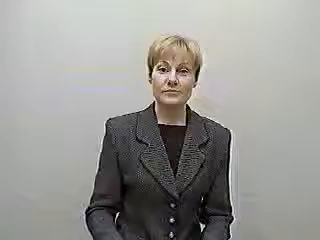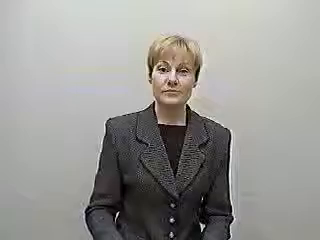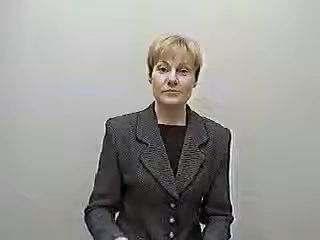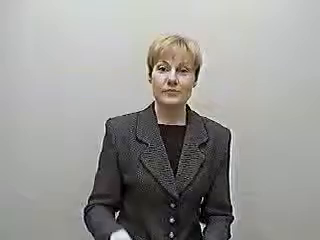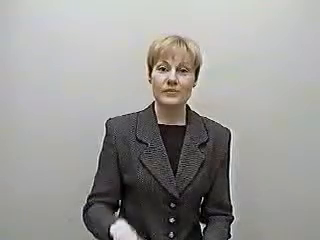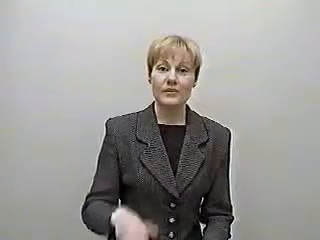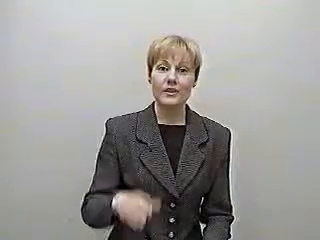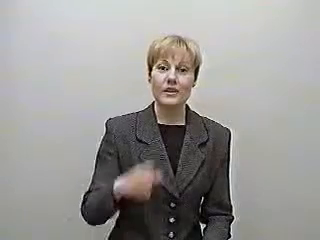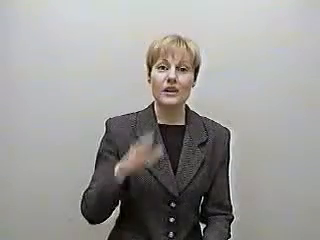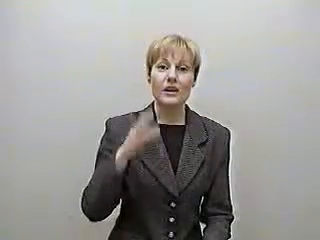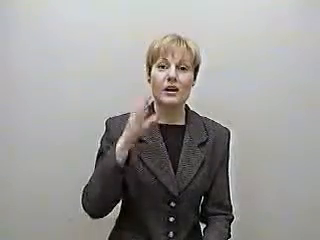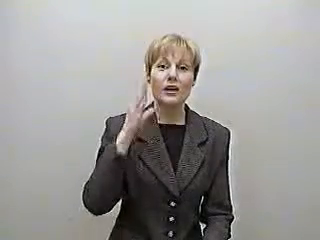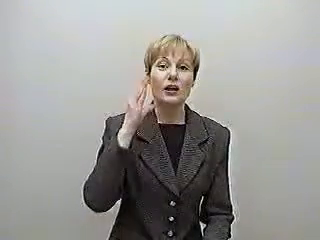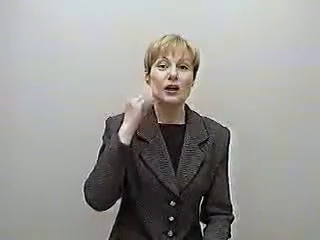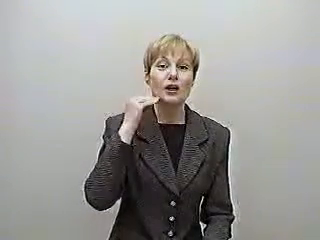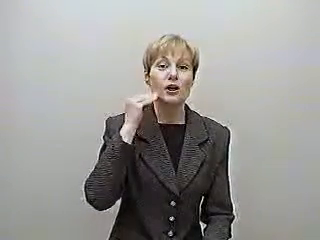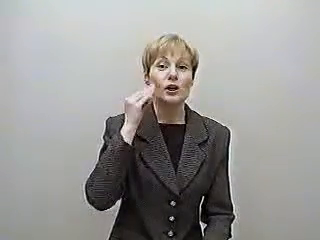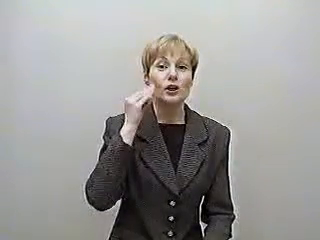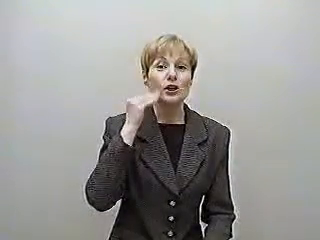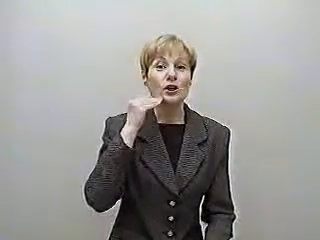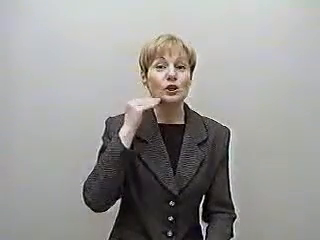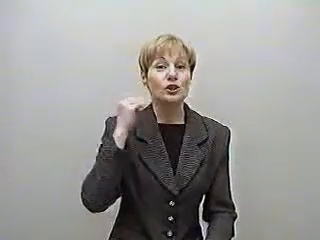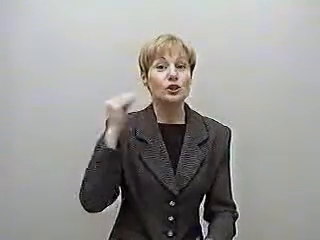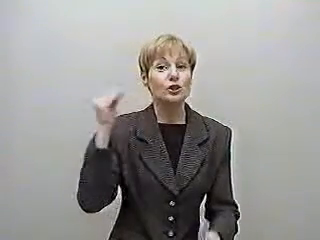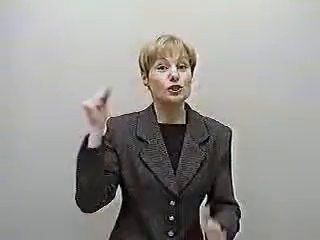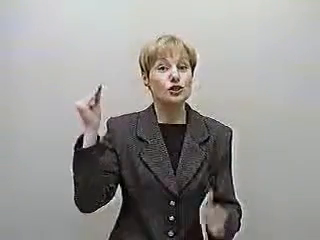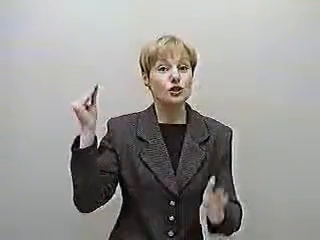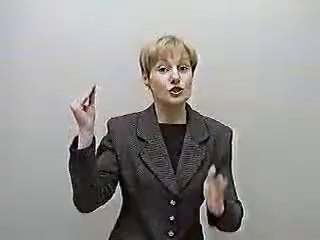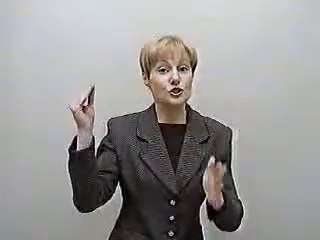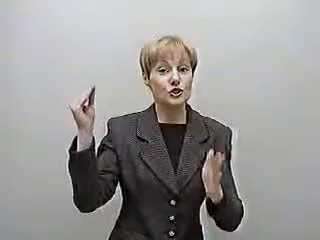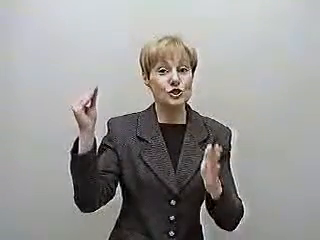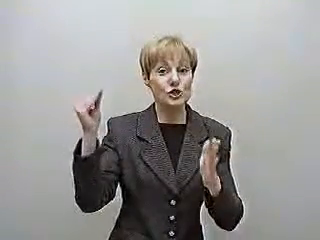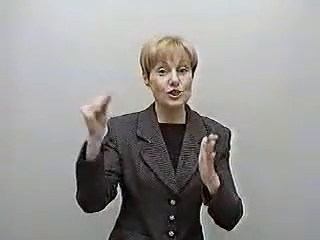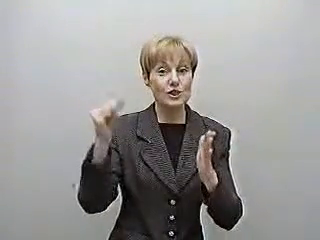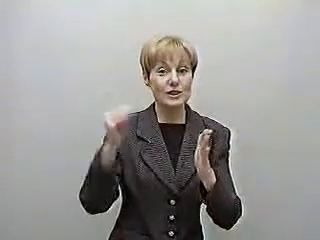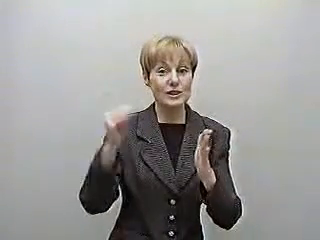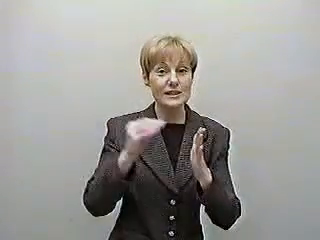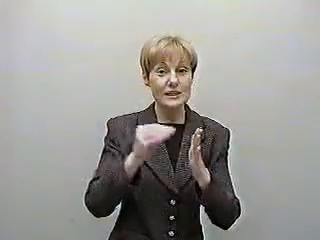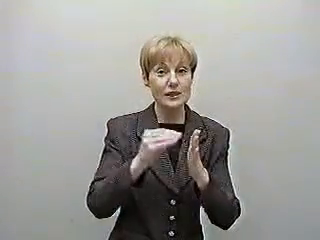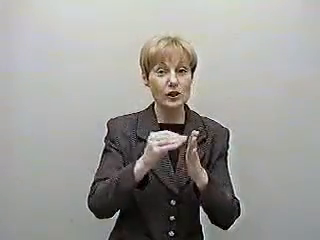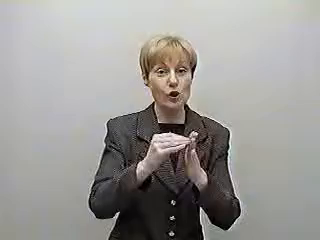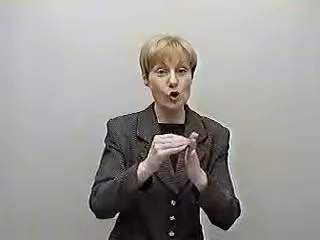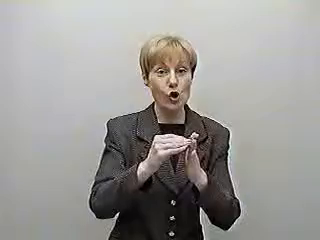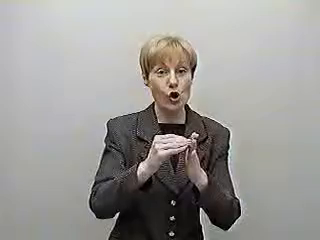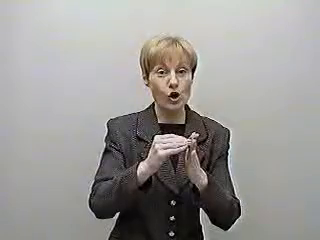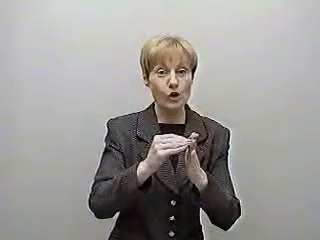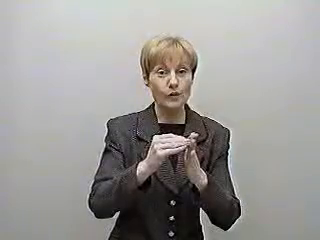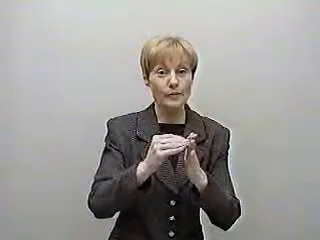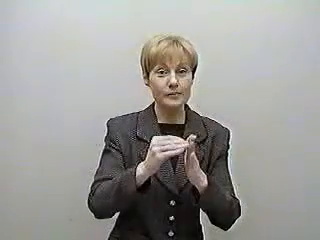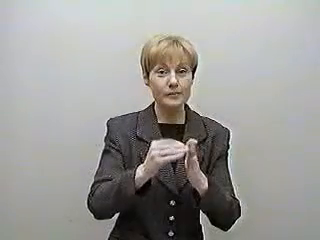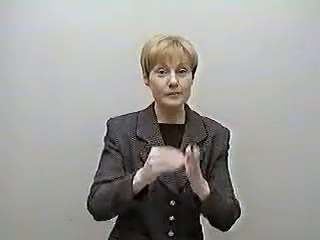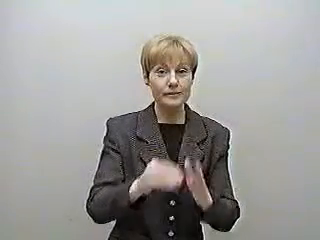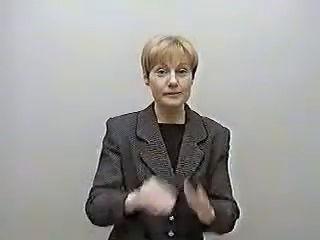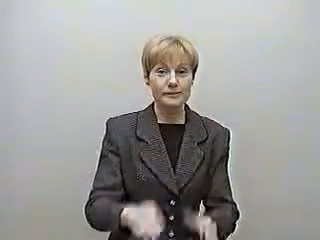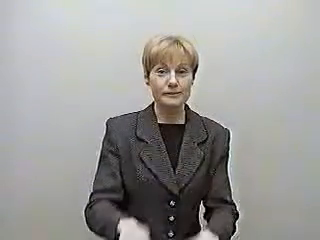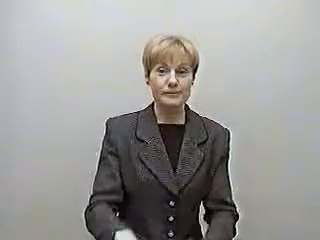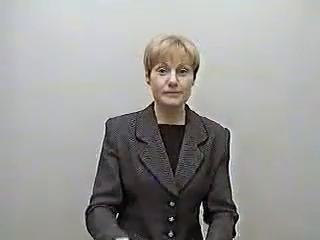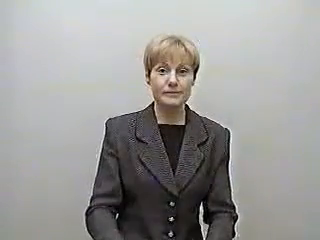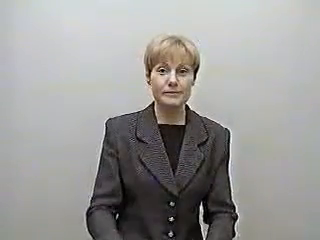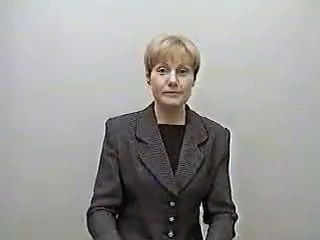число